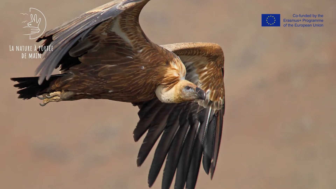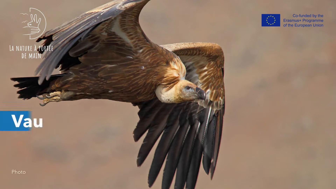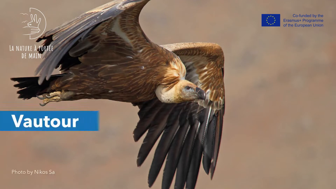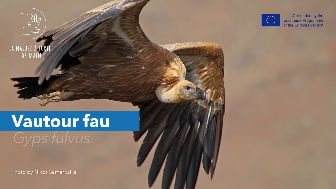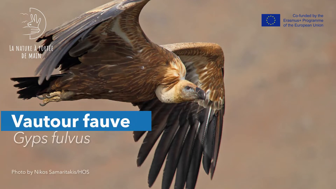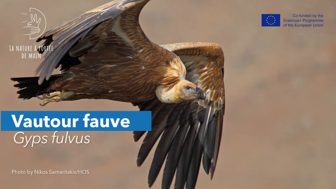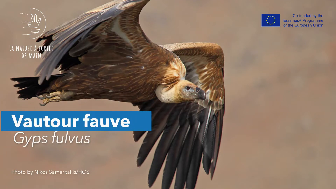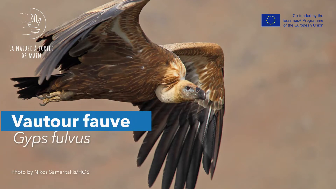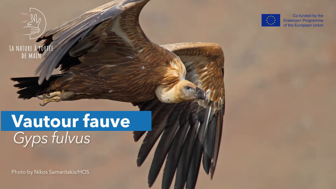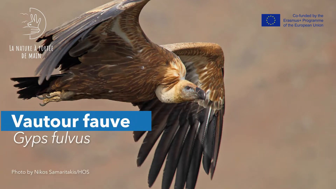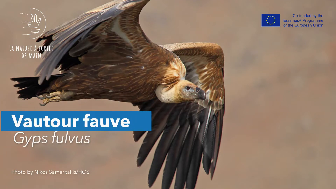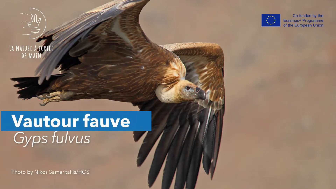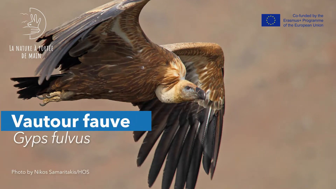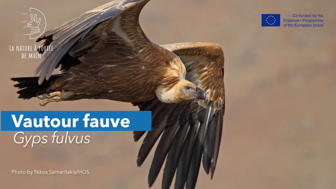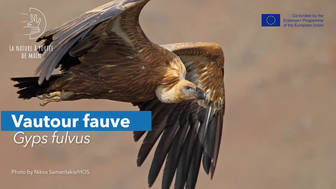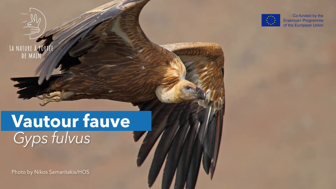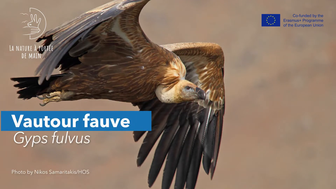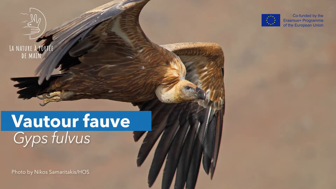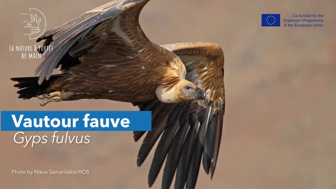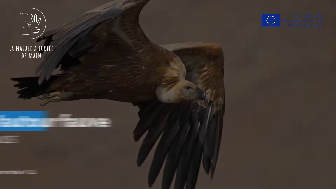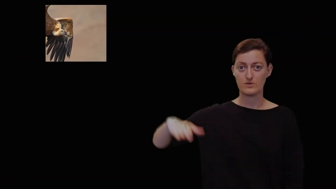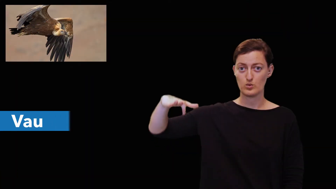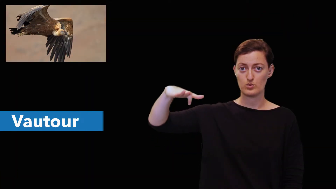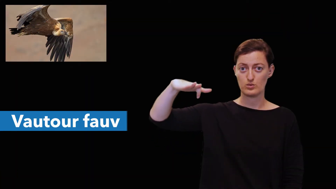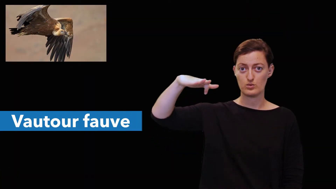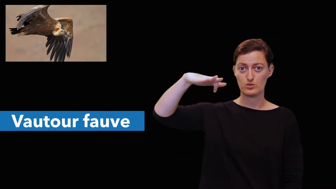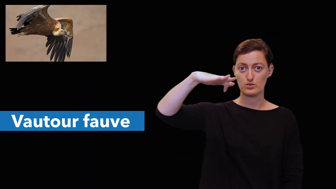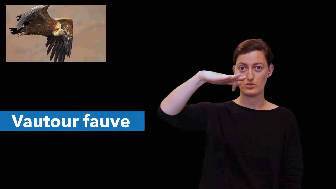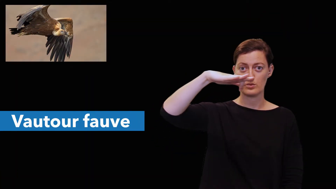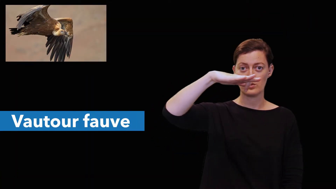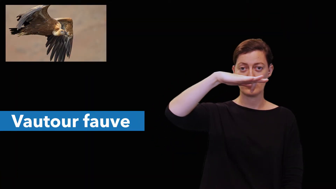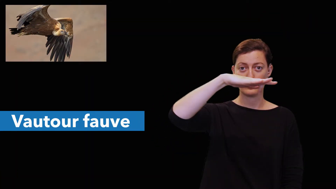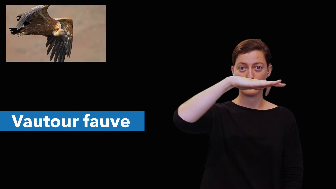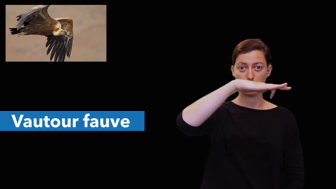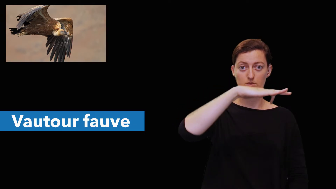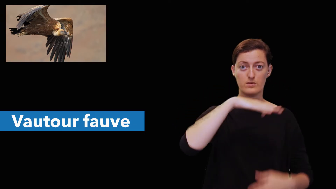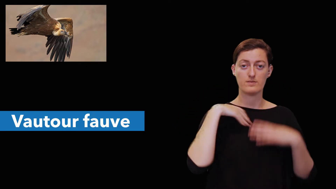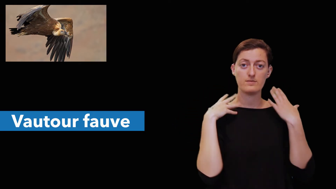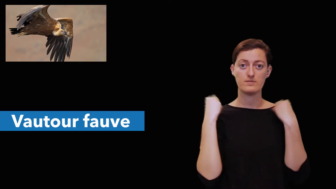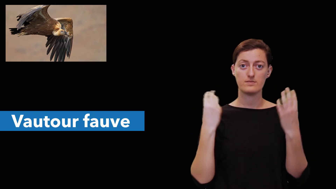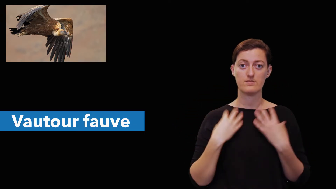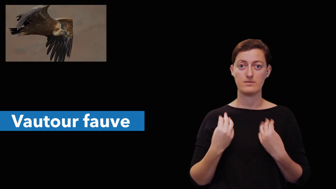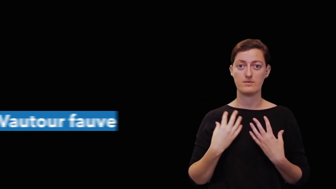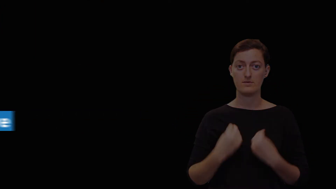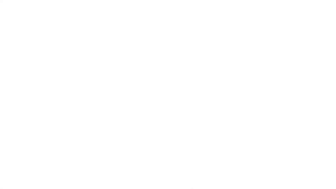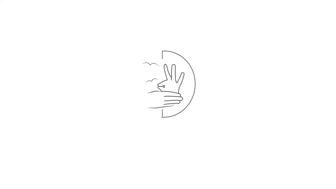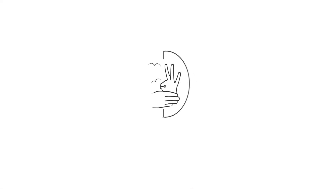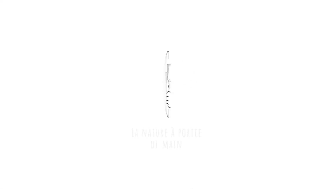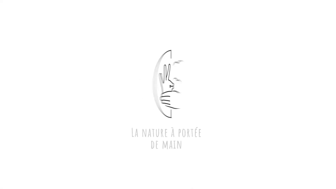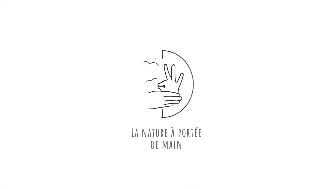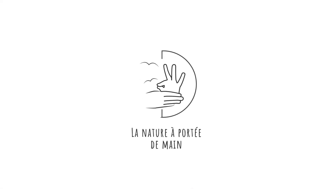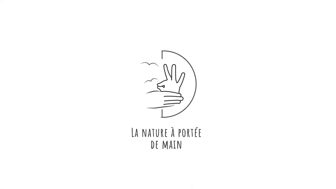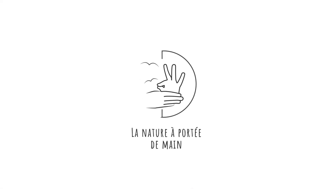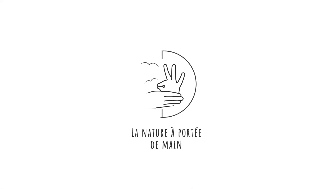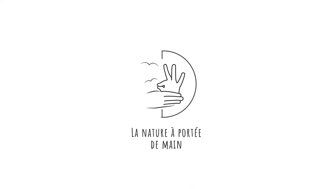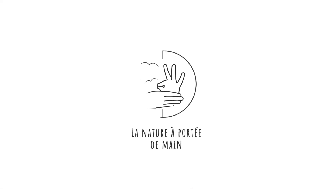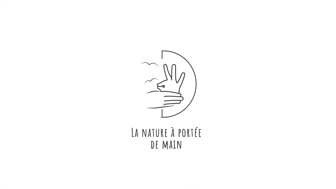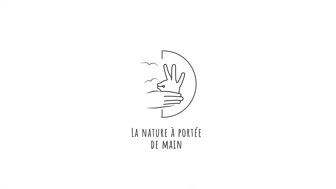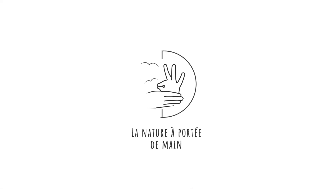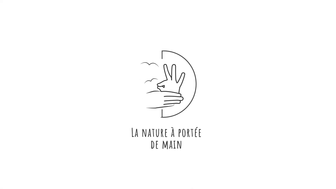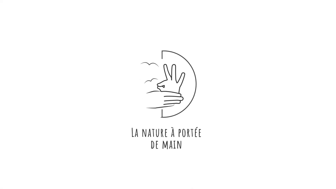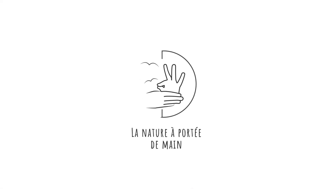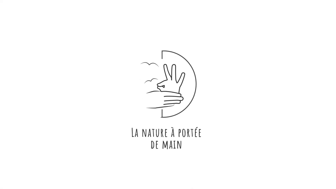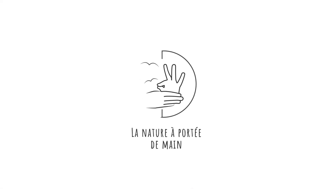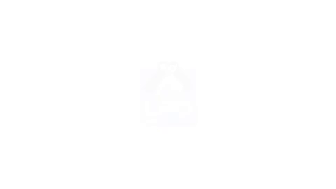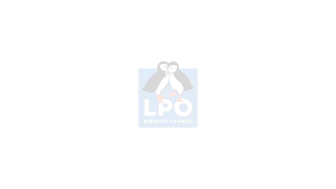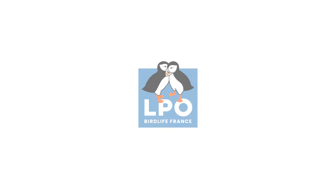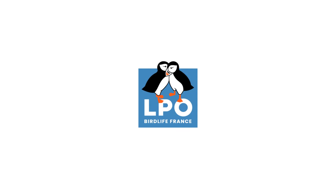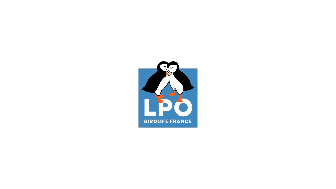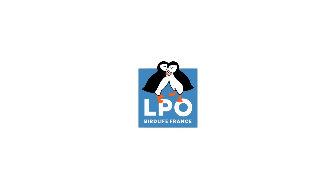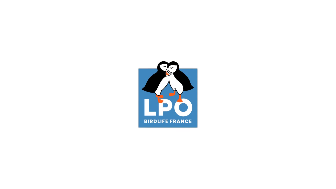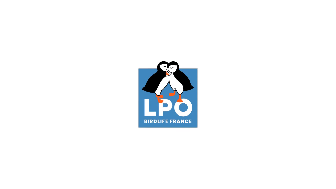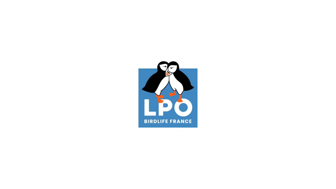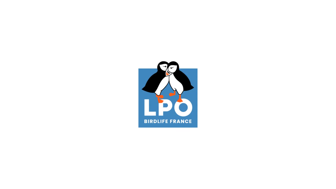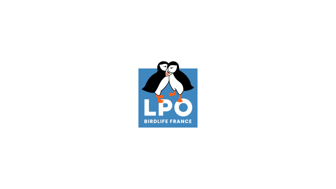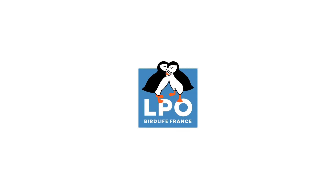Vautour fauve